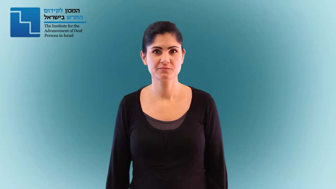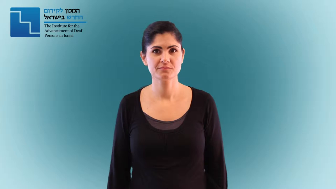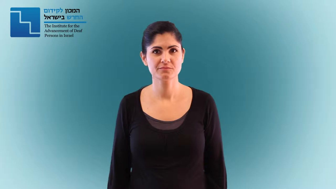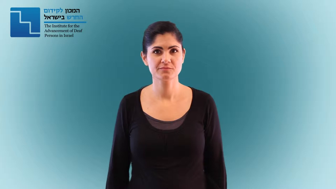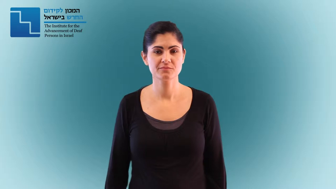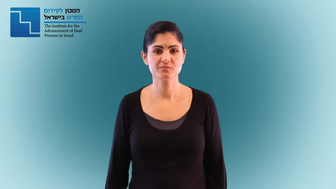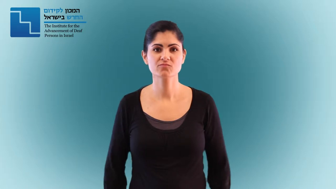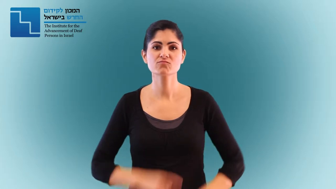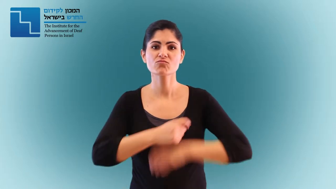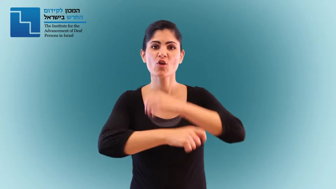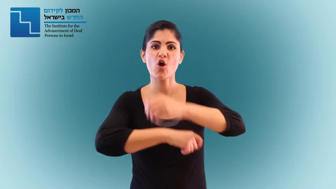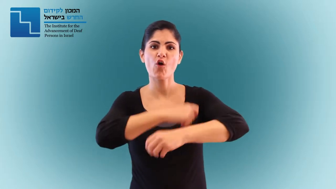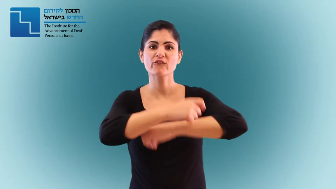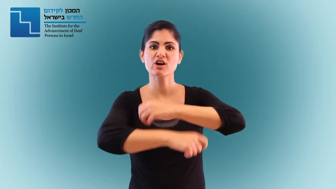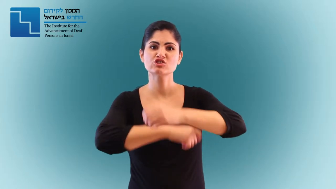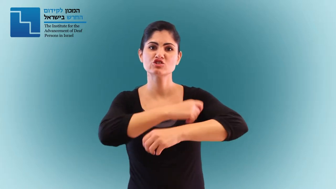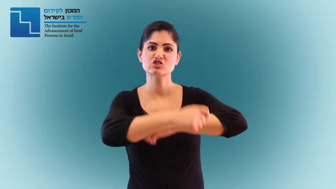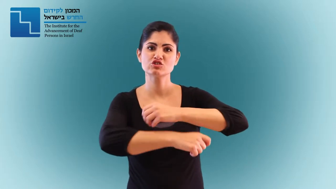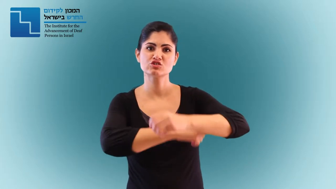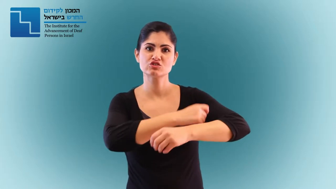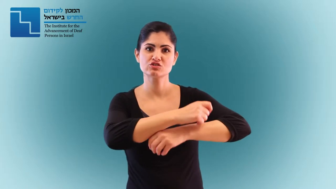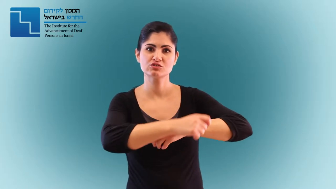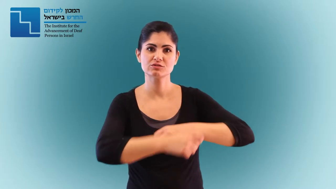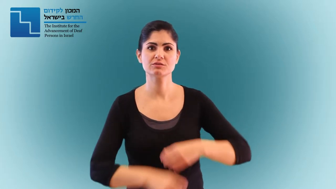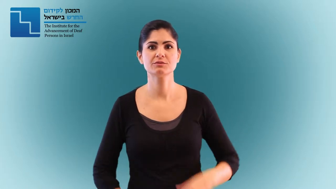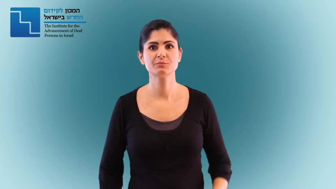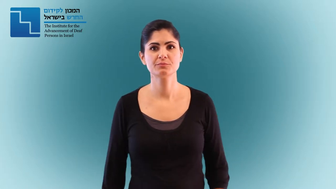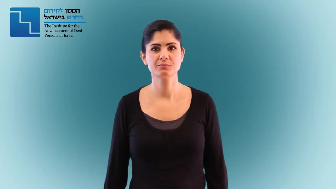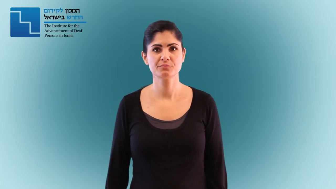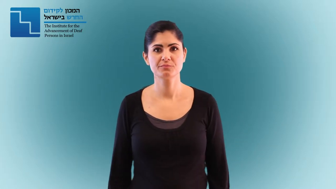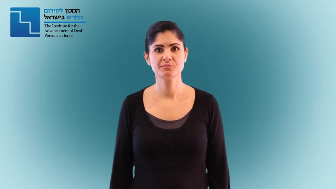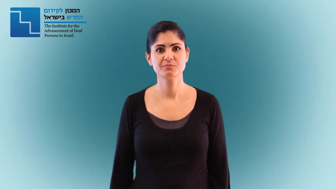חובש